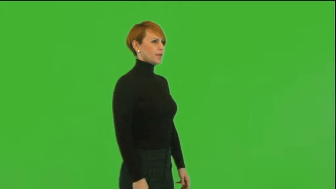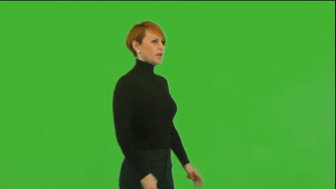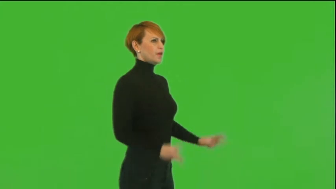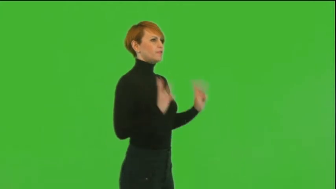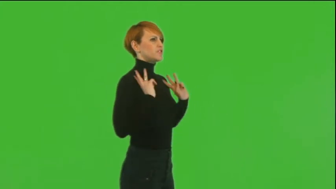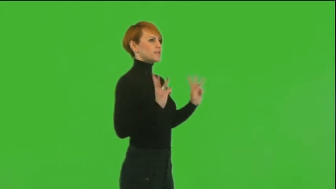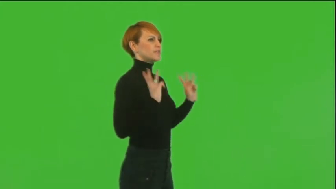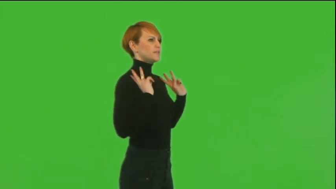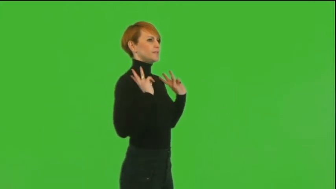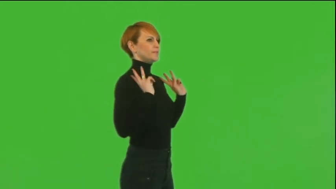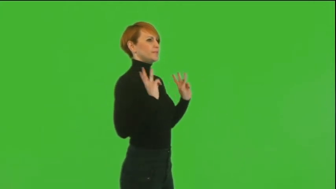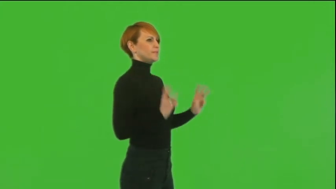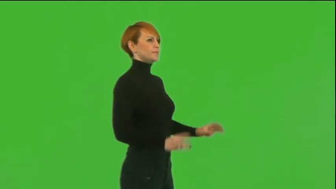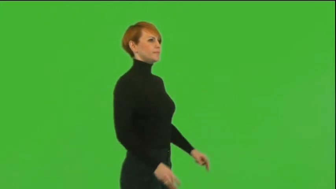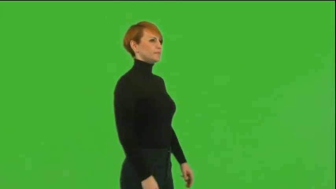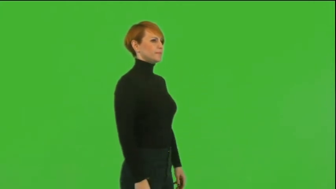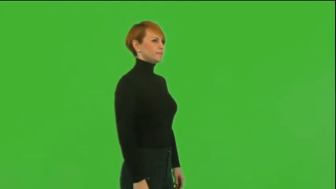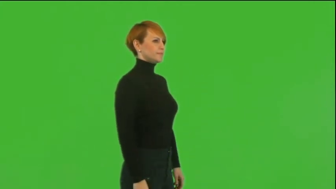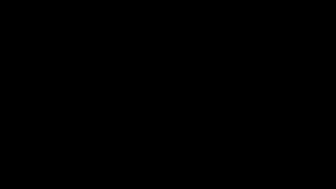wczasy